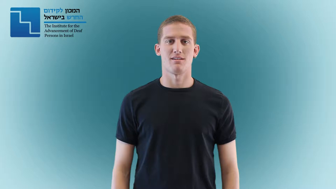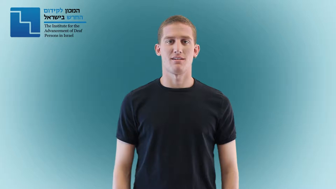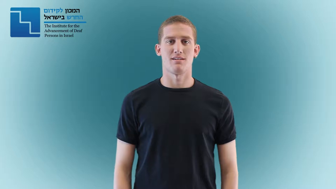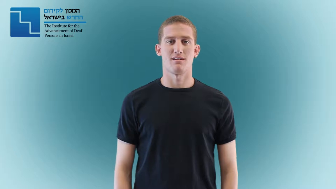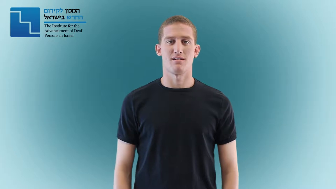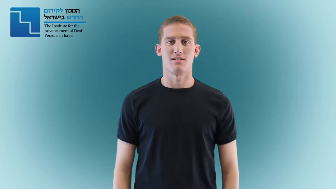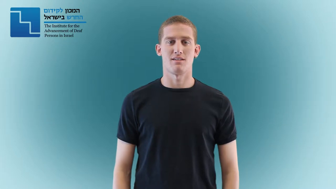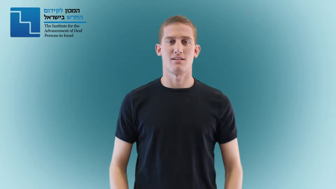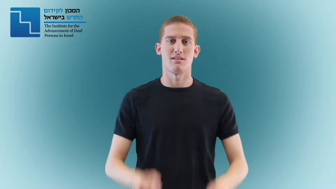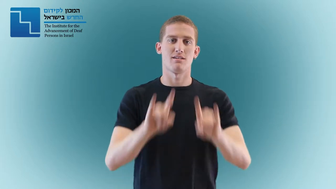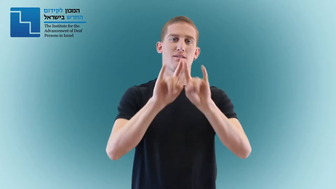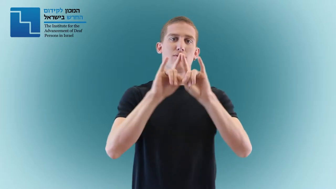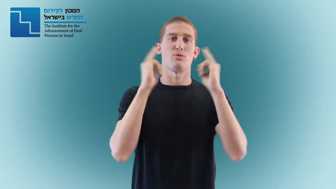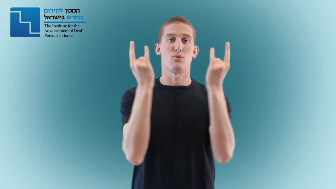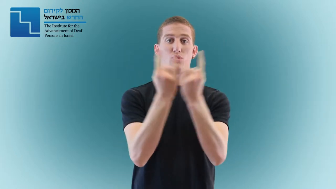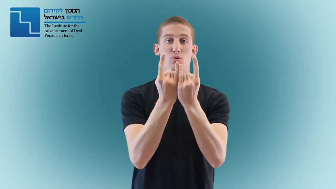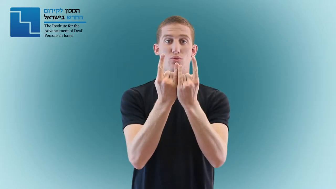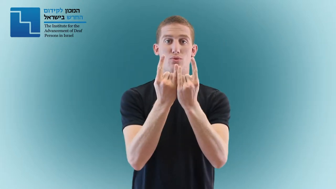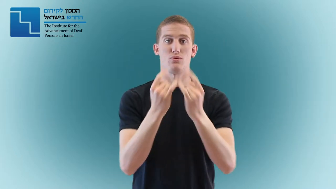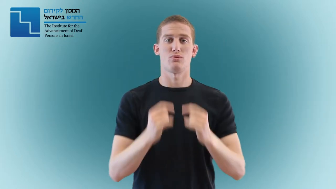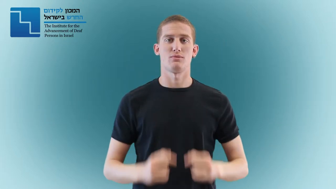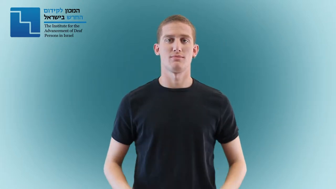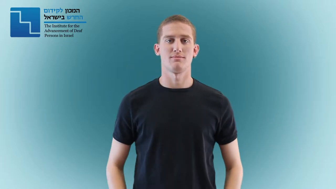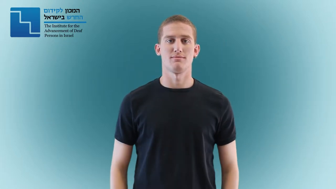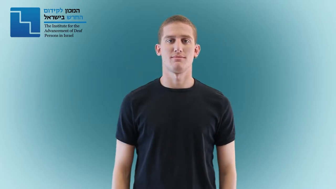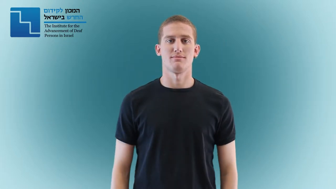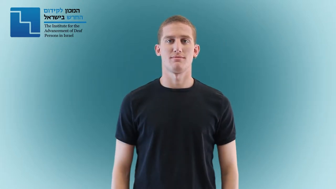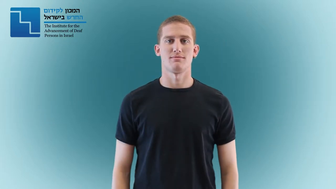חוג